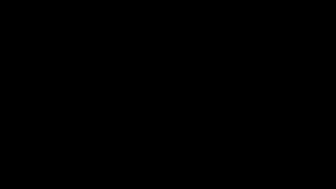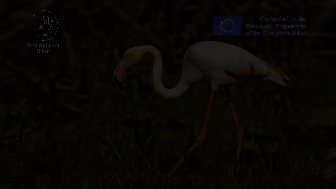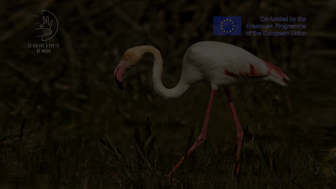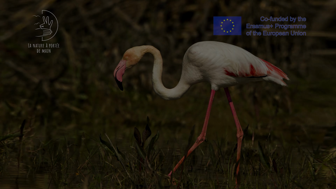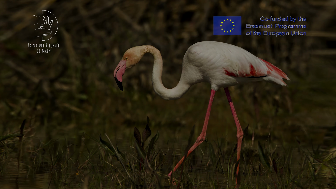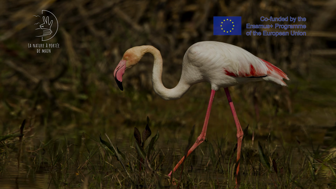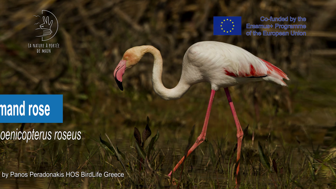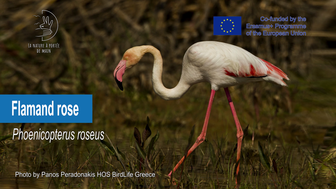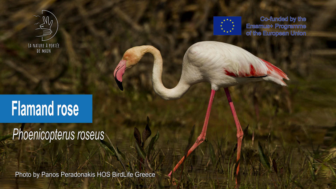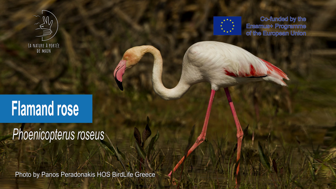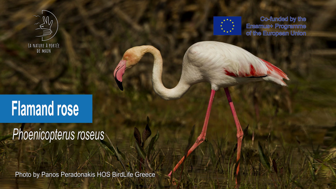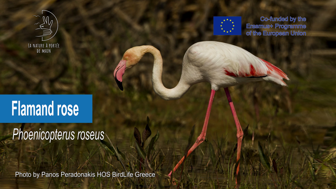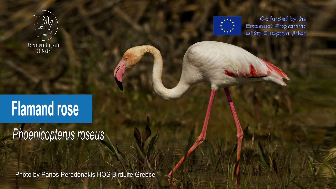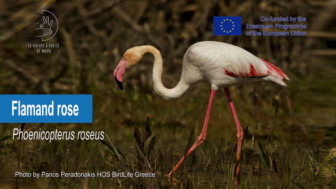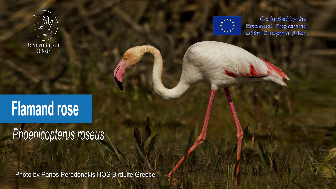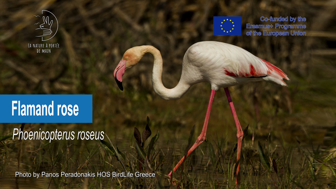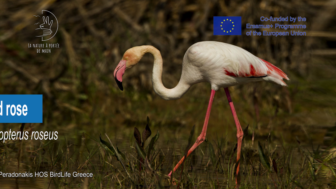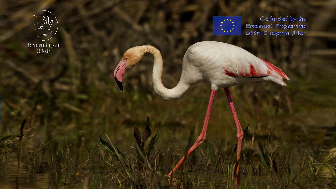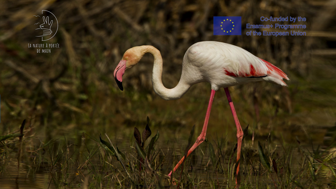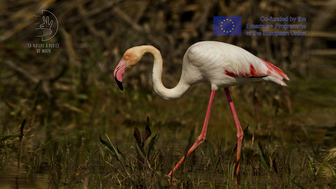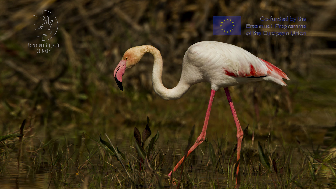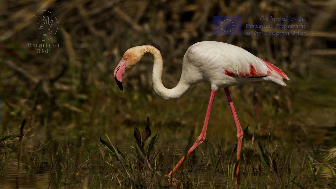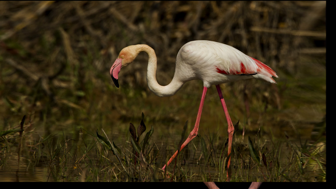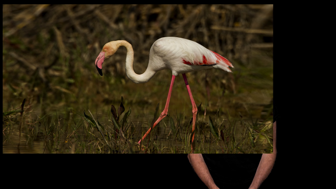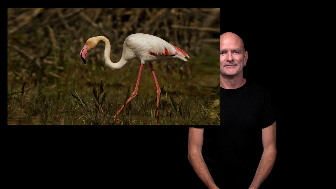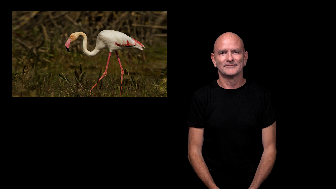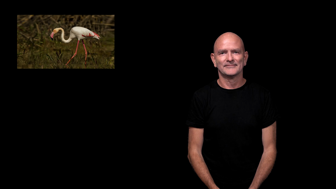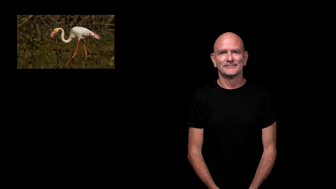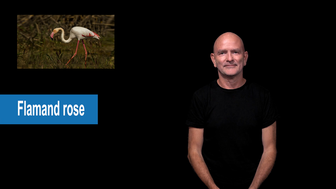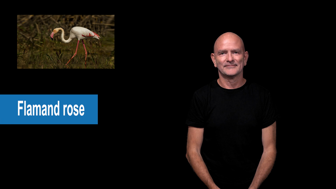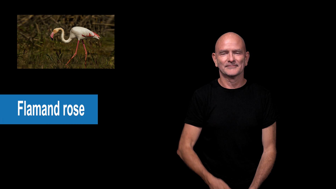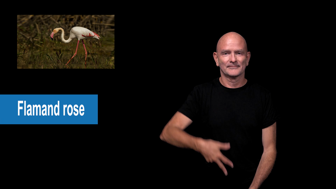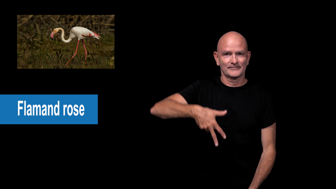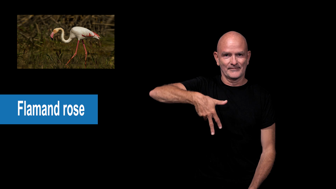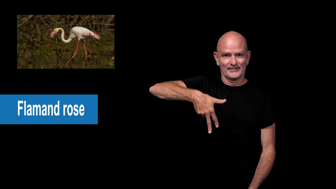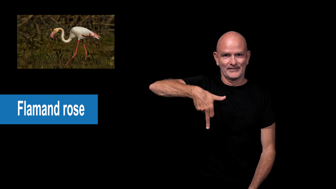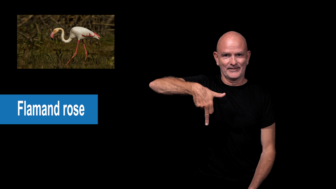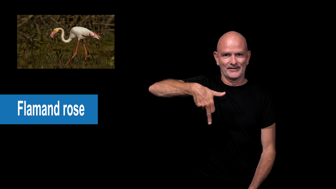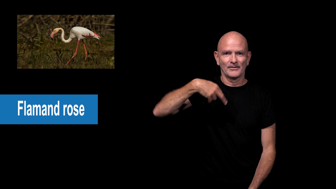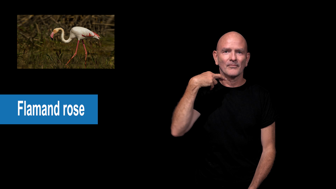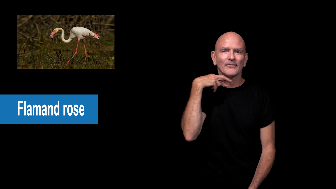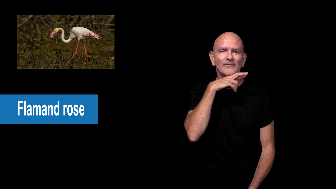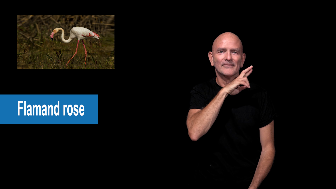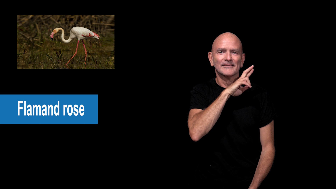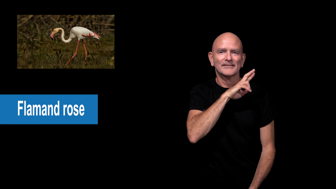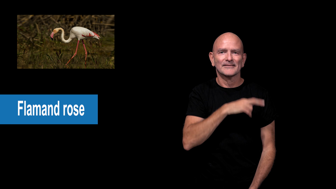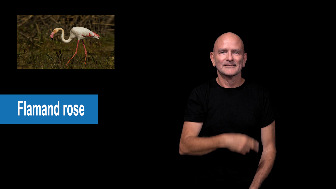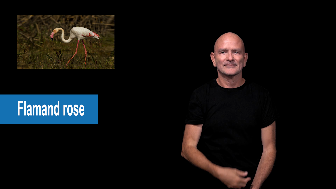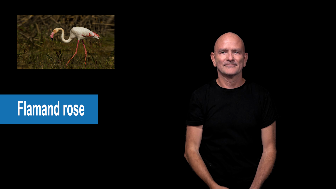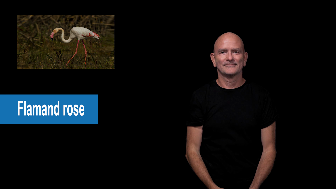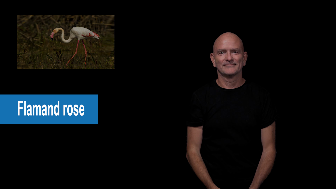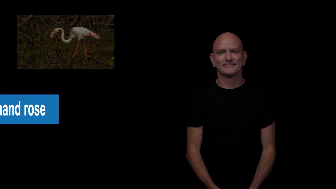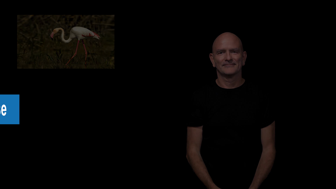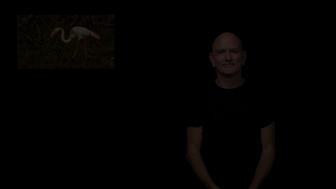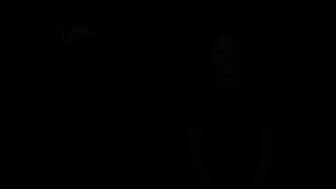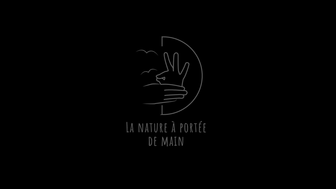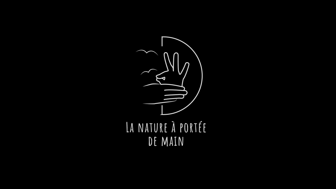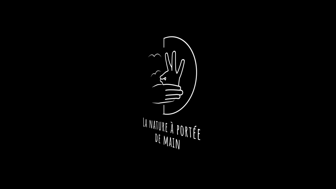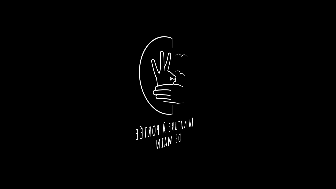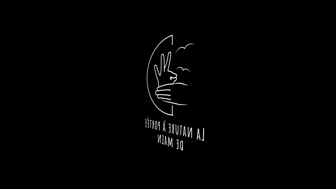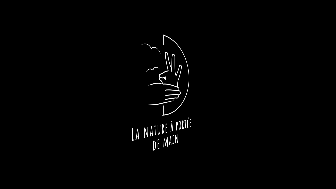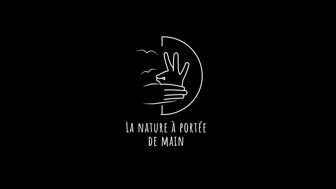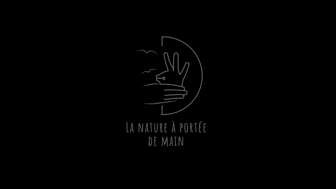Flamant rose